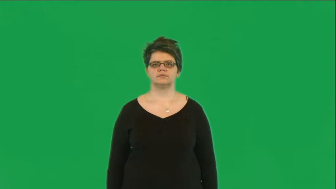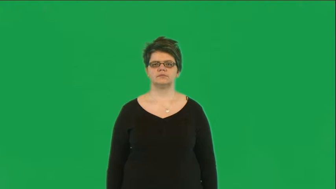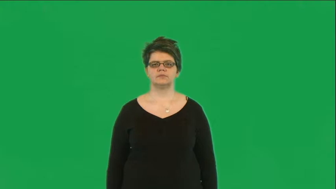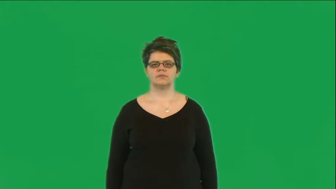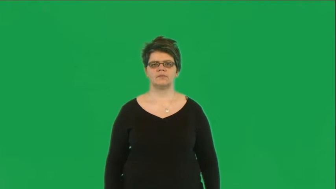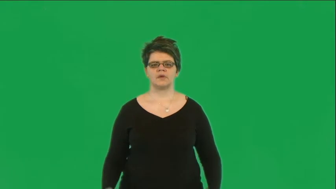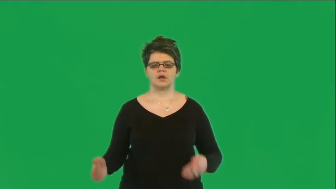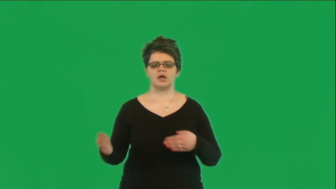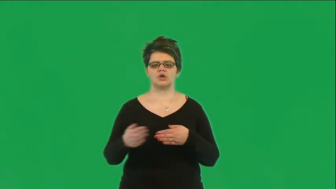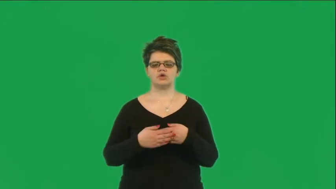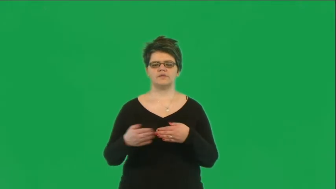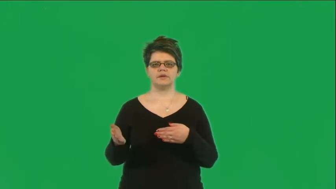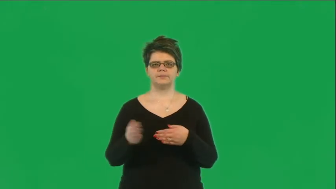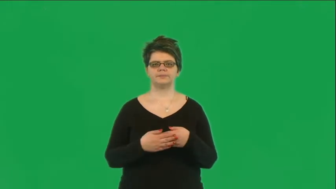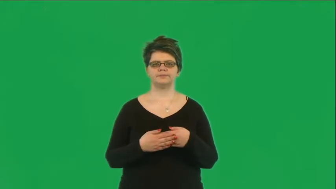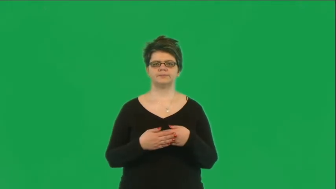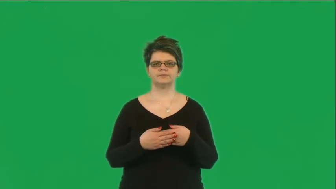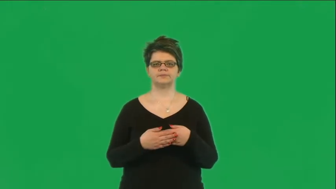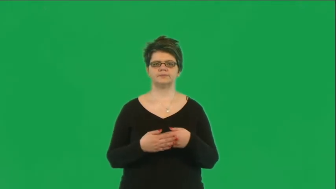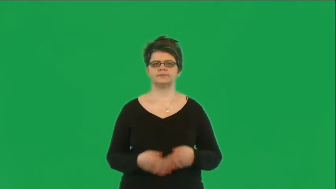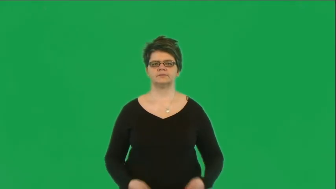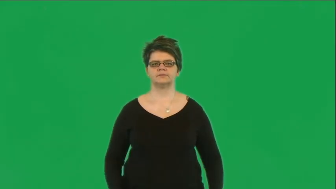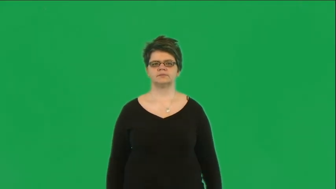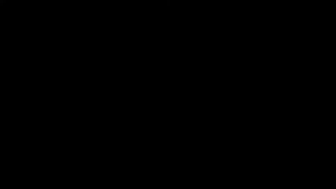drzwi